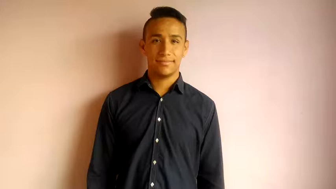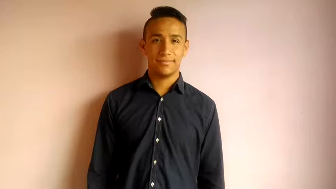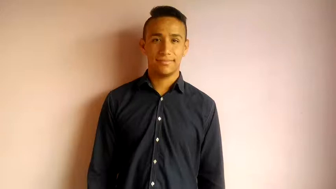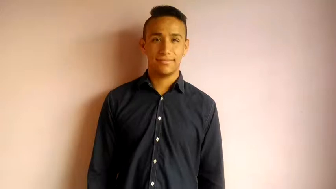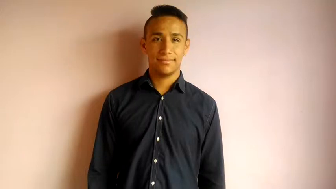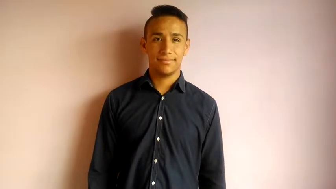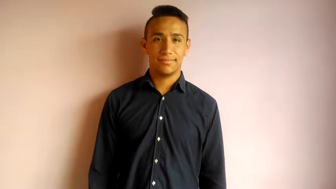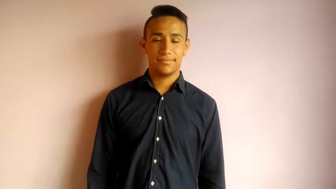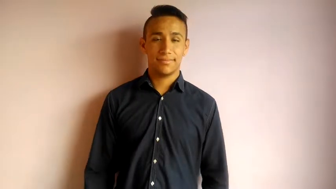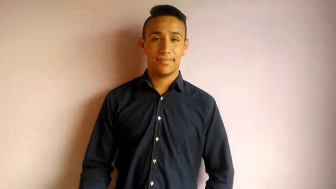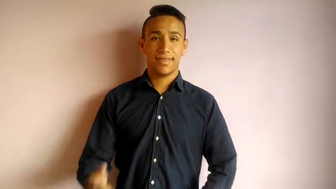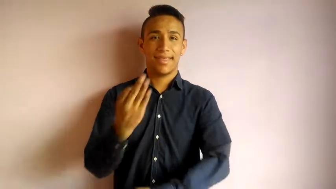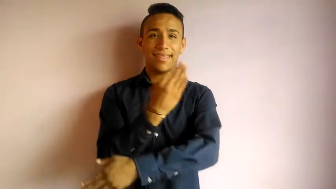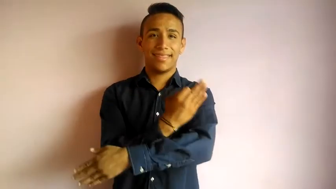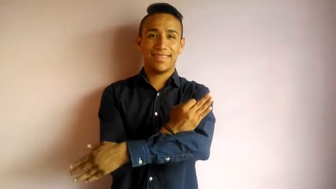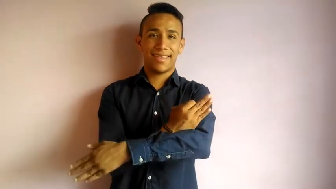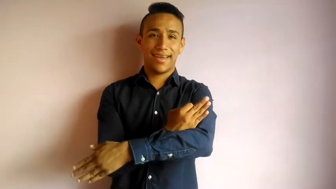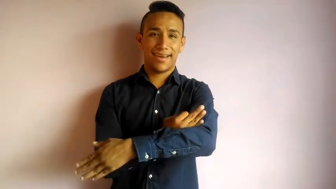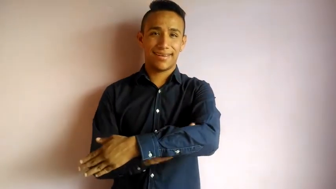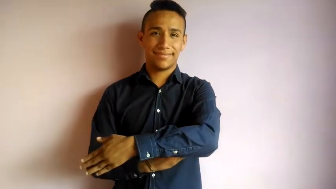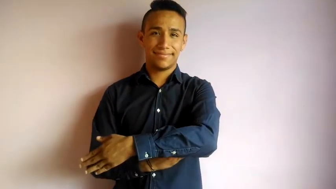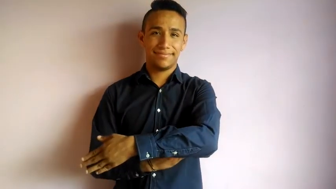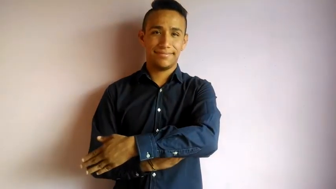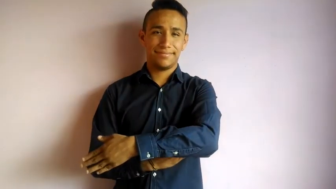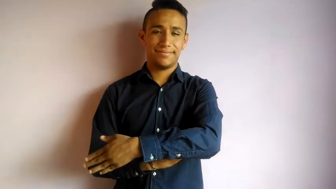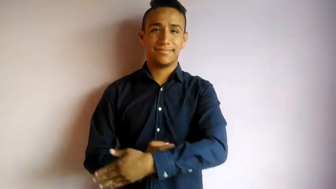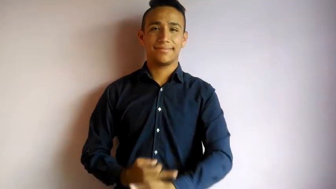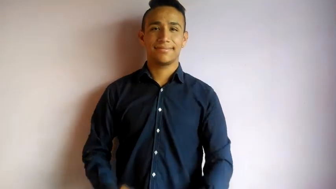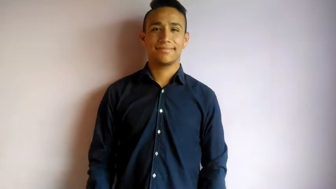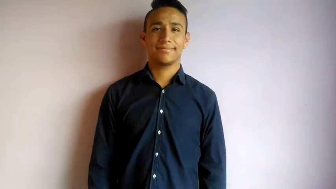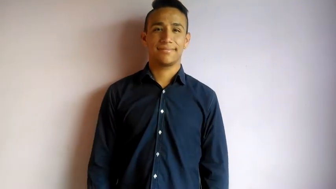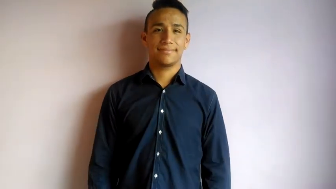tarde